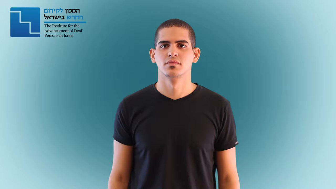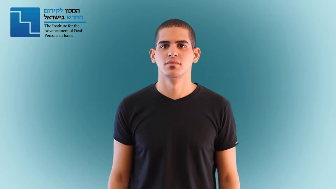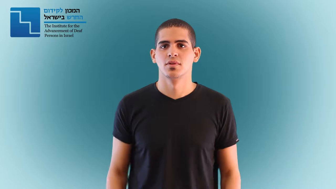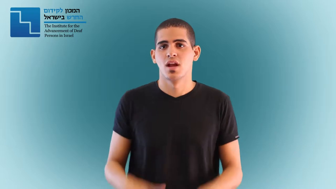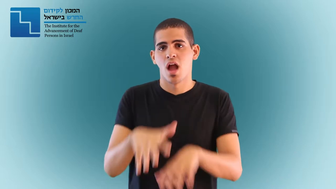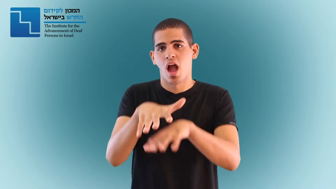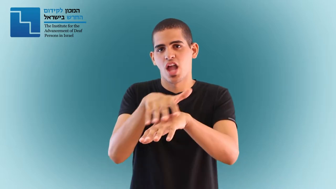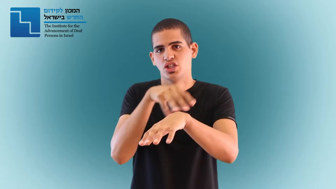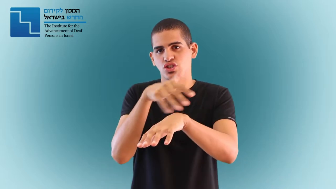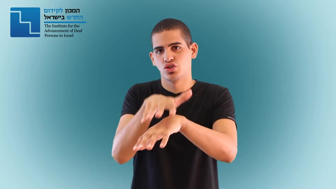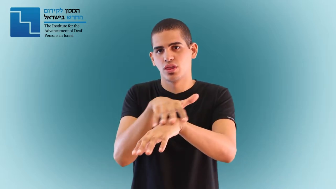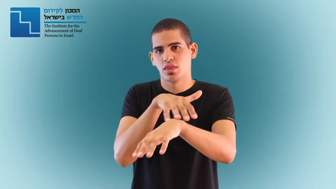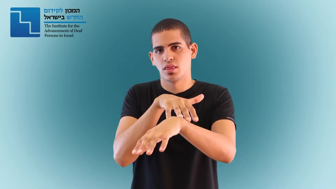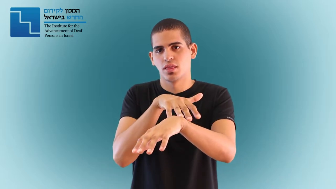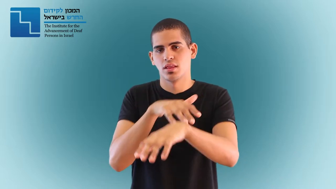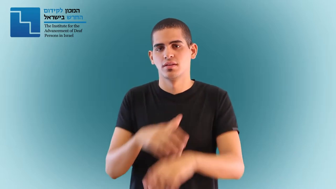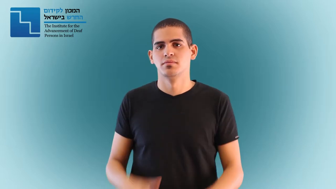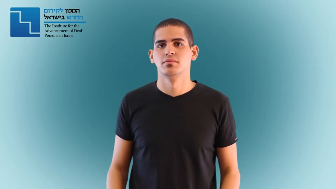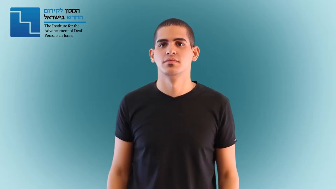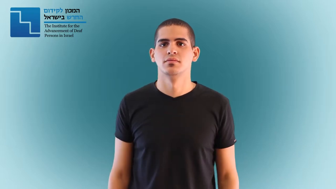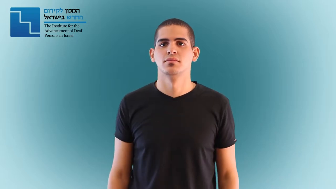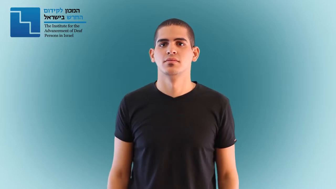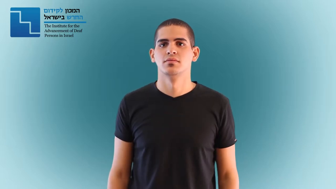רגשות